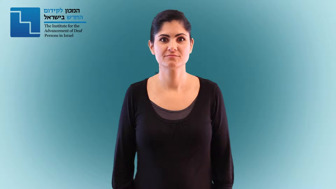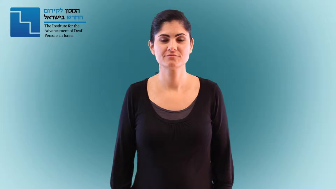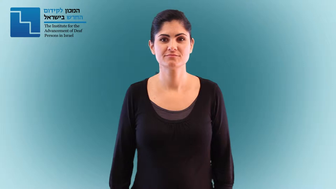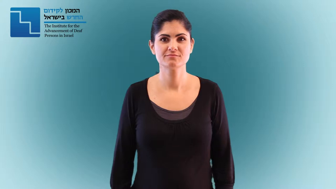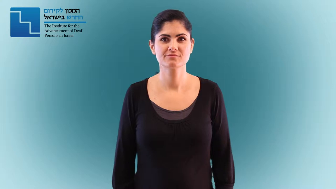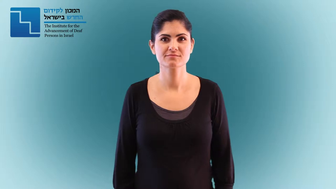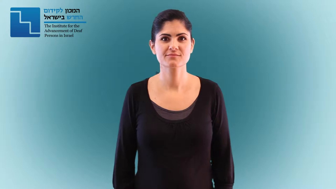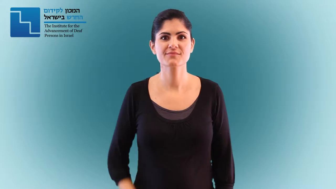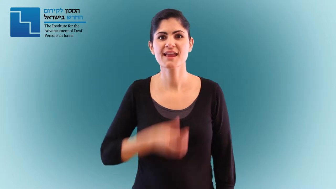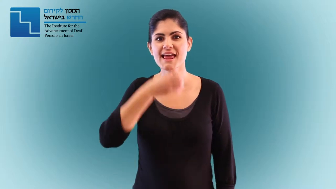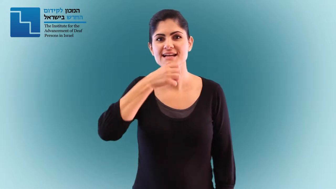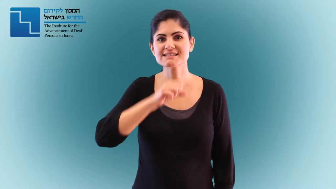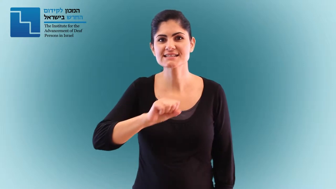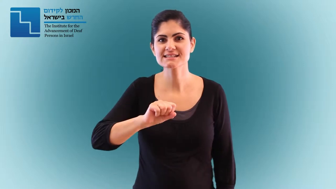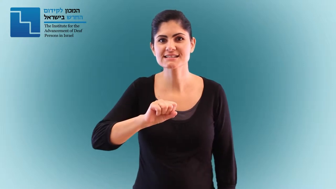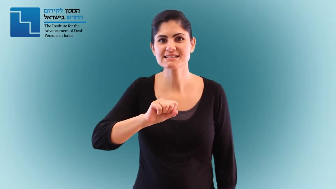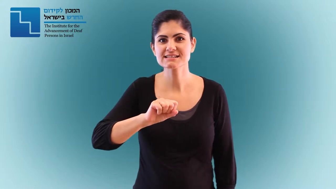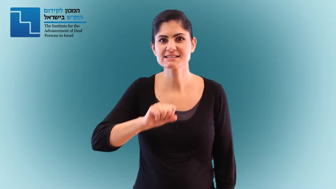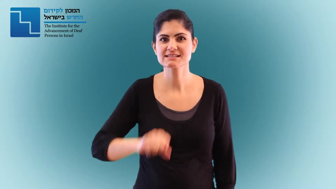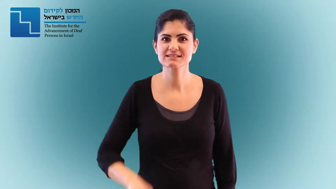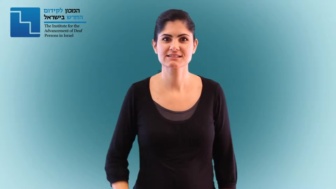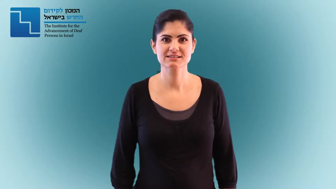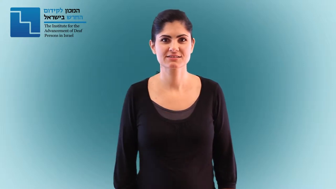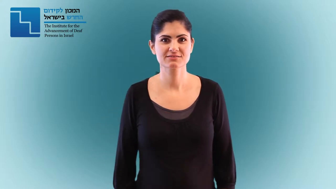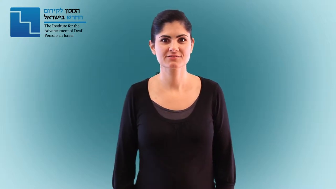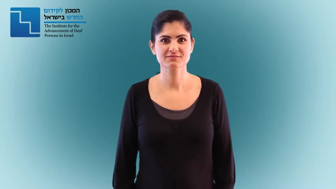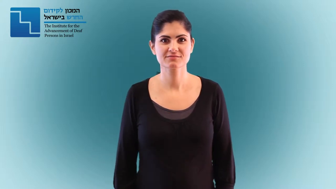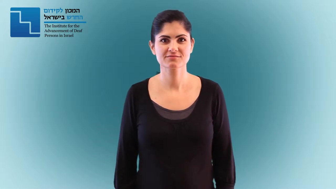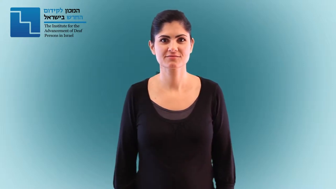עז